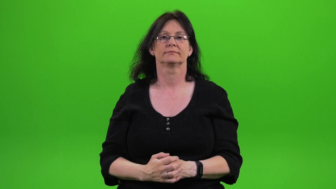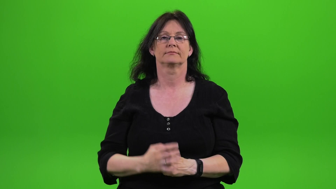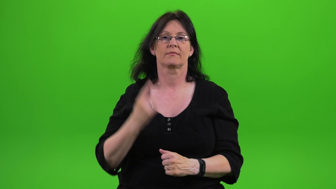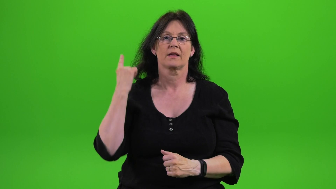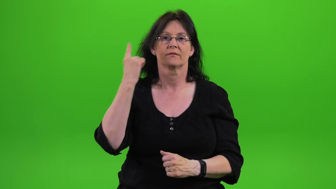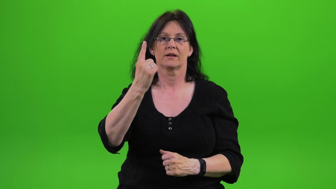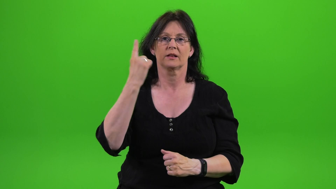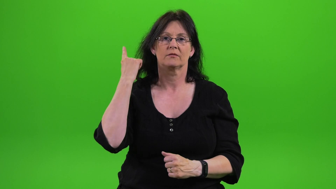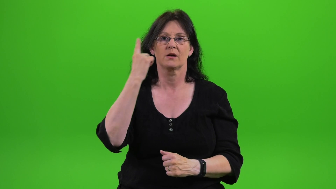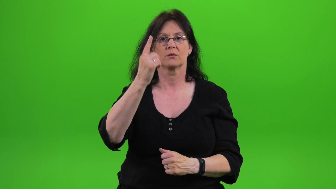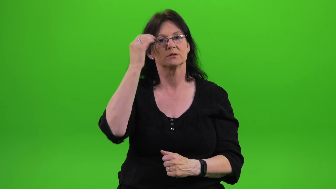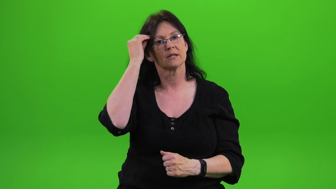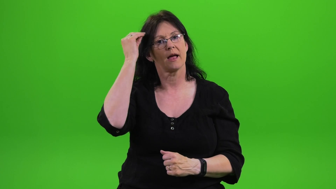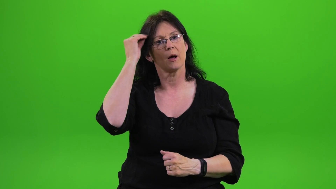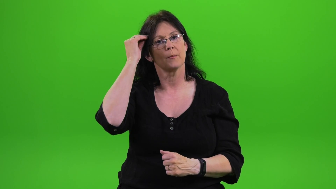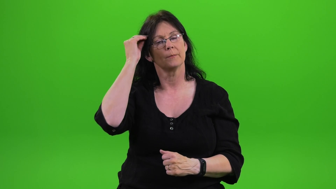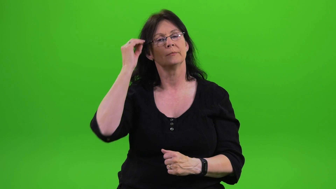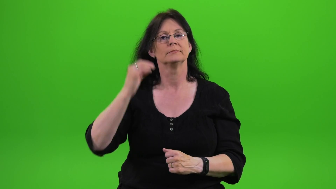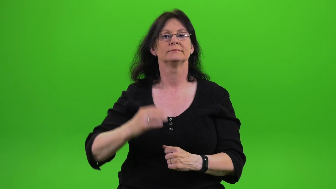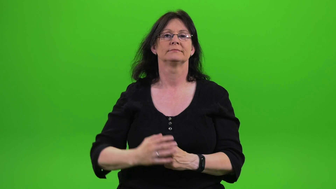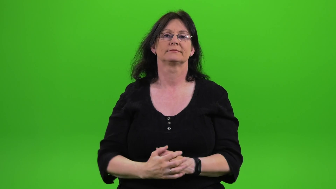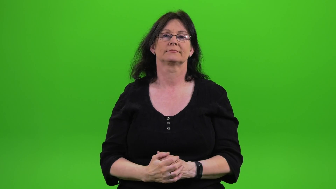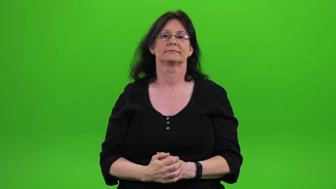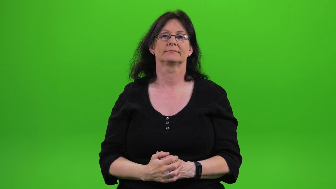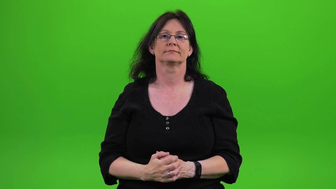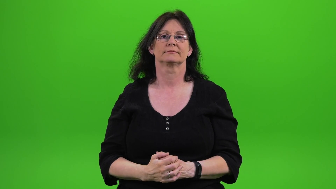Vettvangsnám